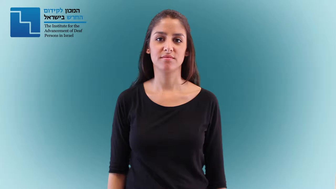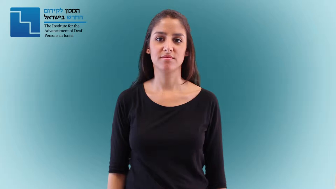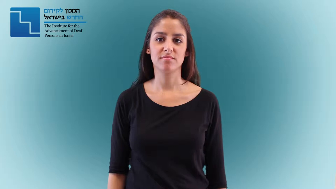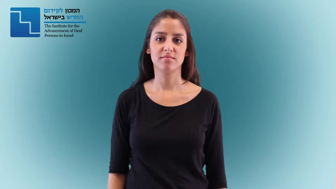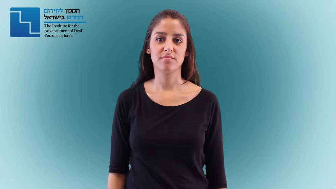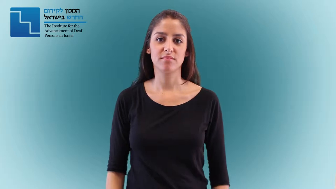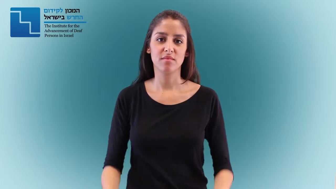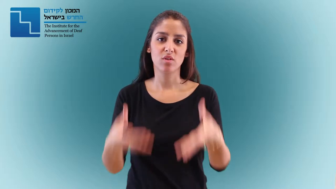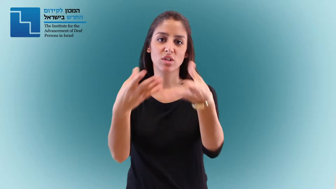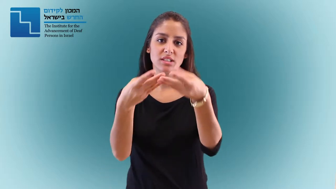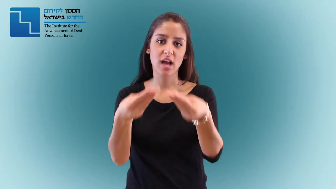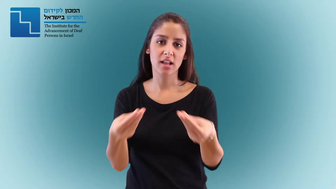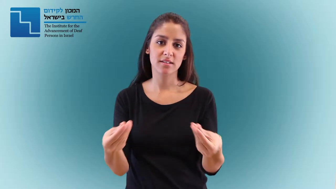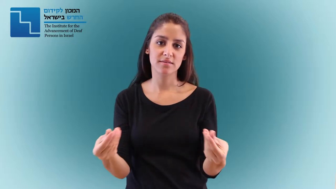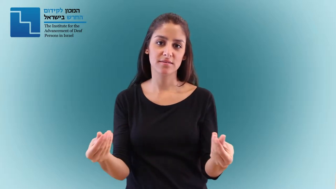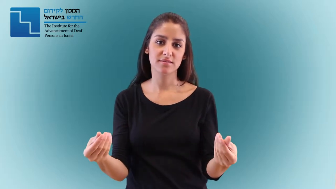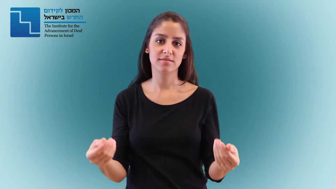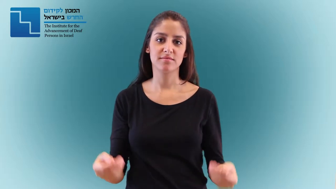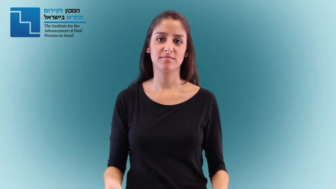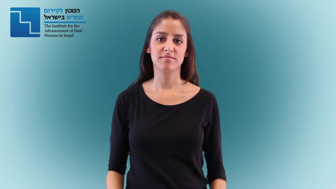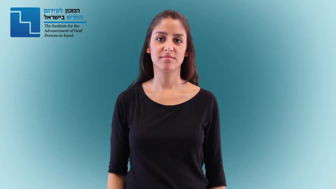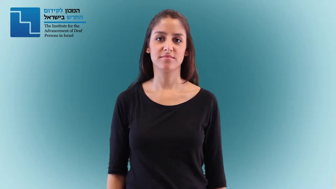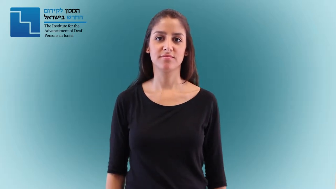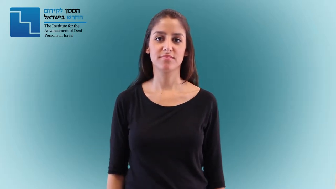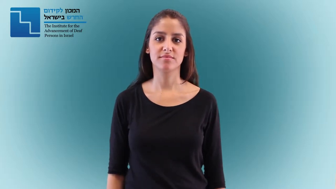נוזל